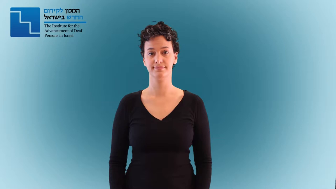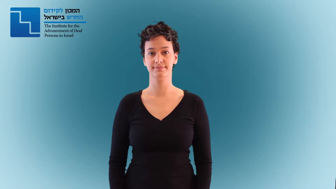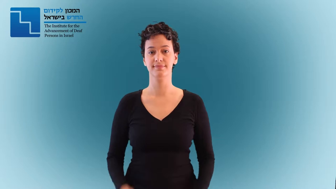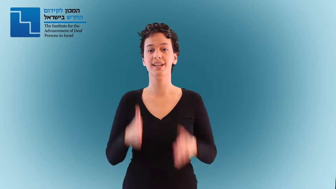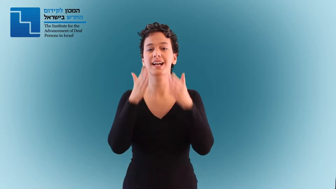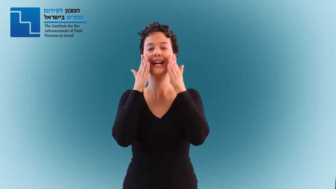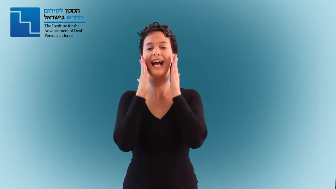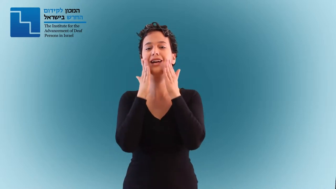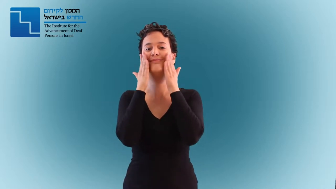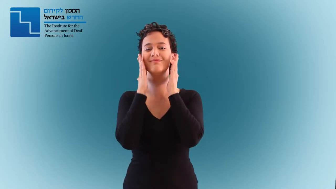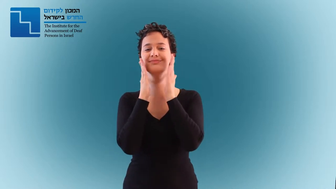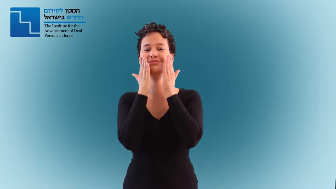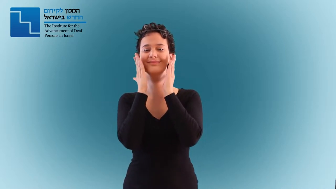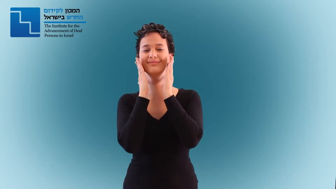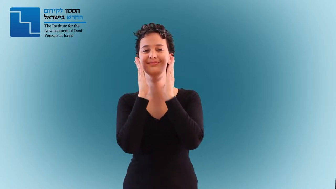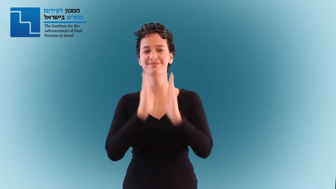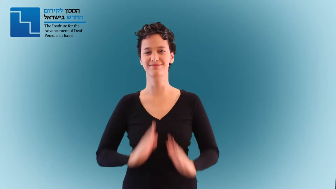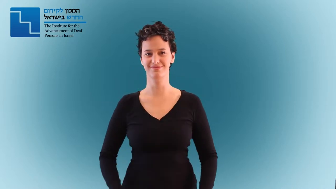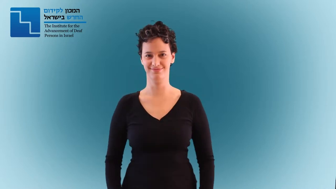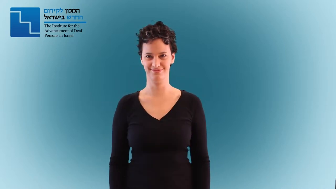קרם